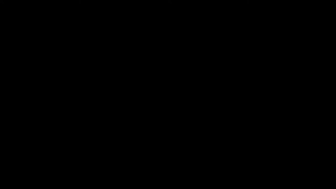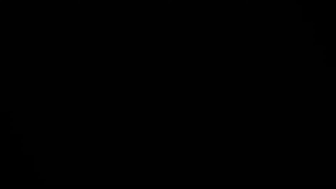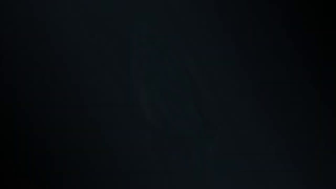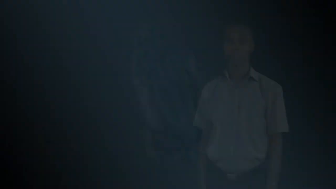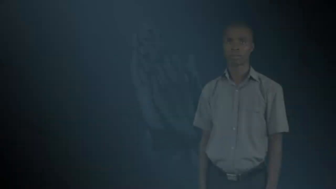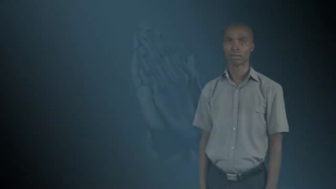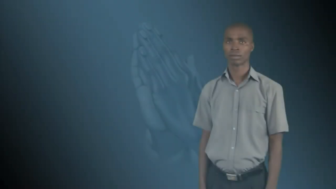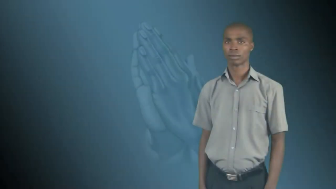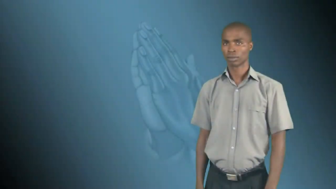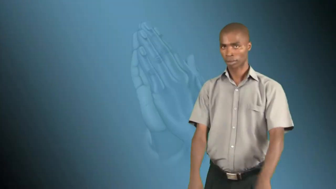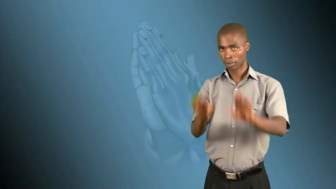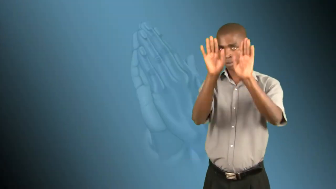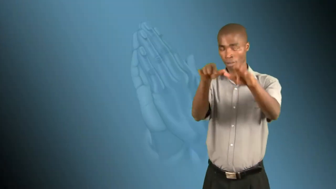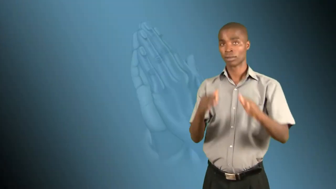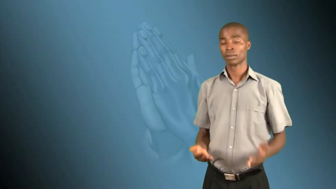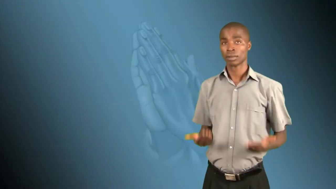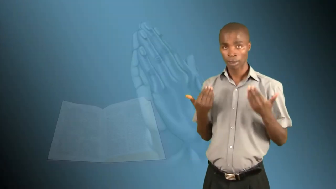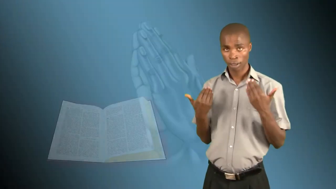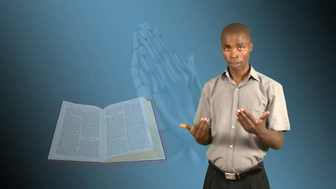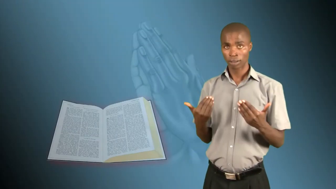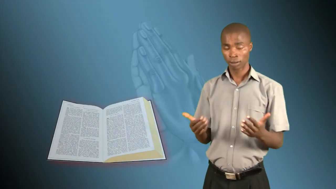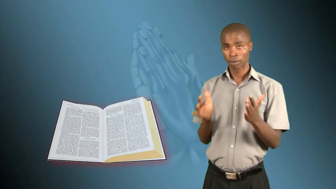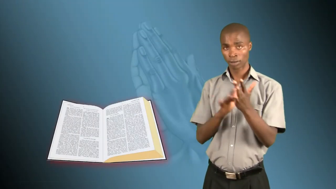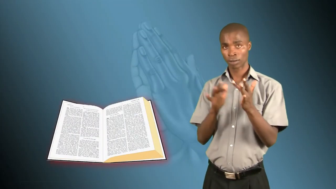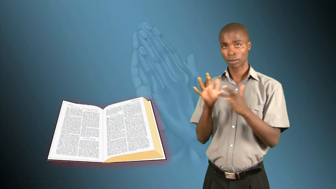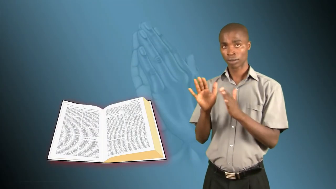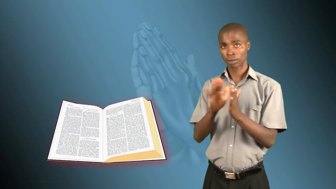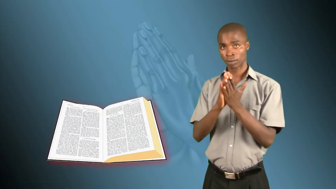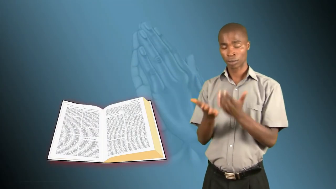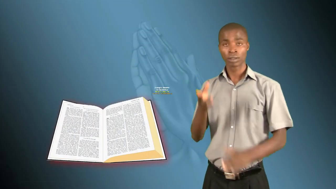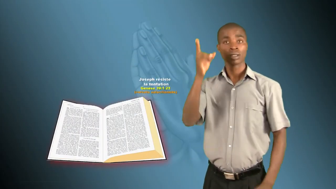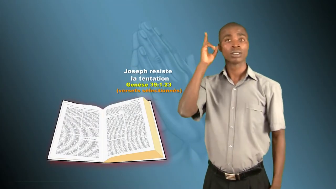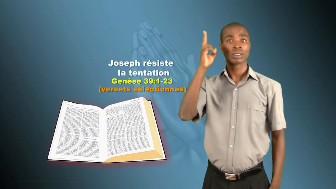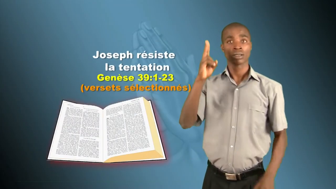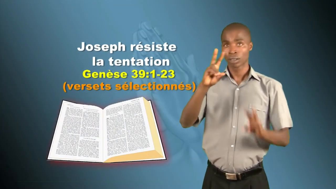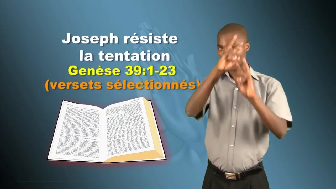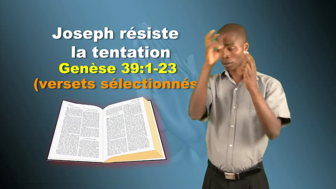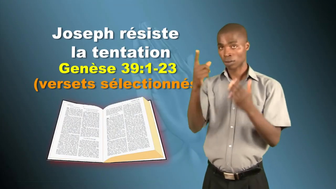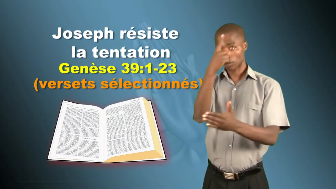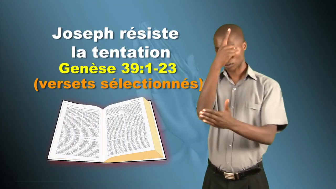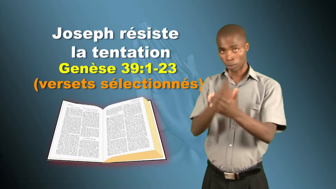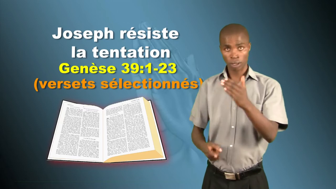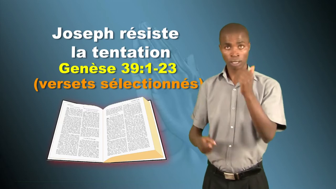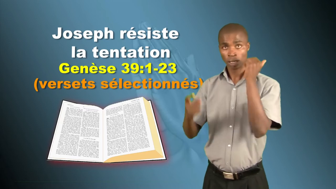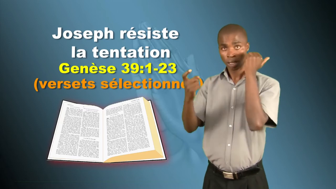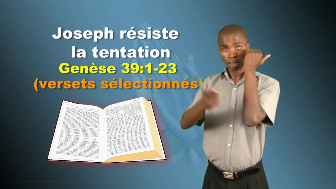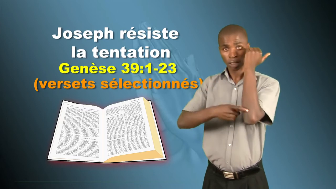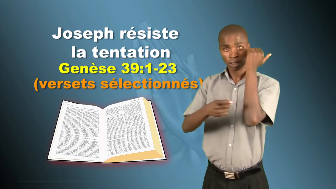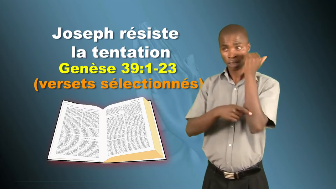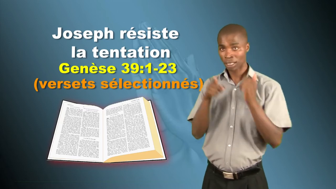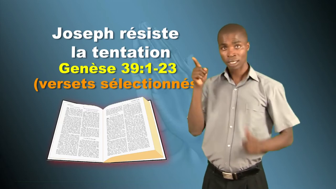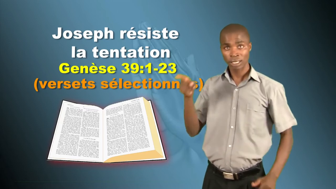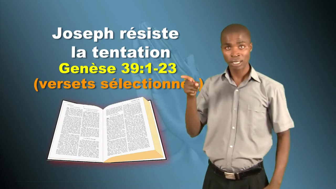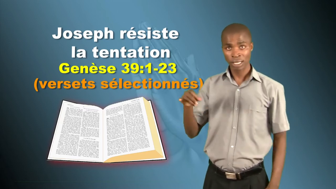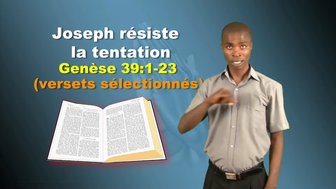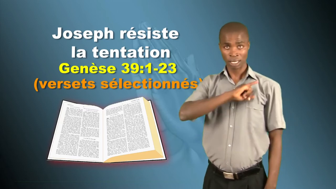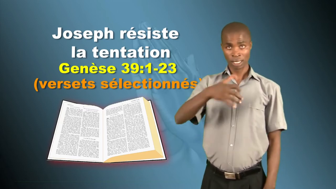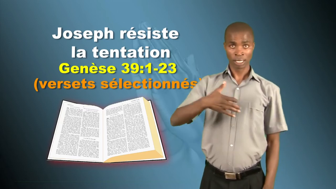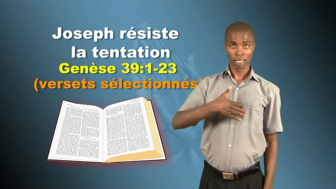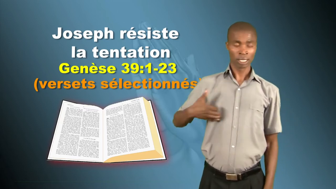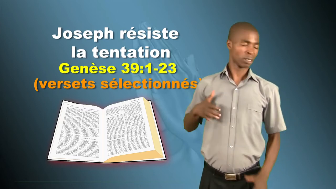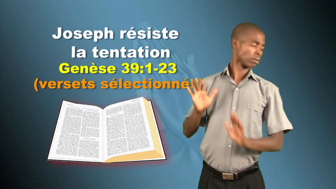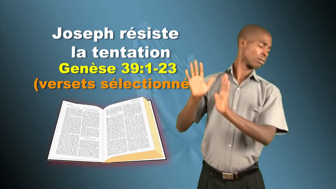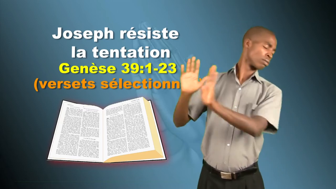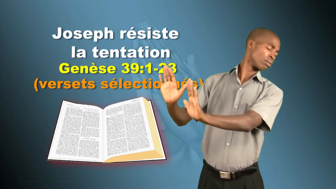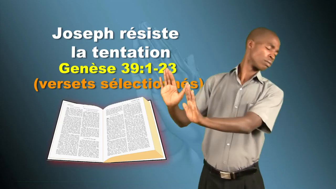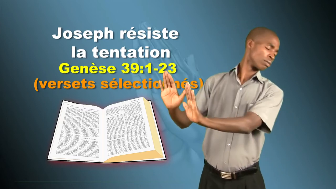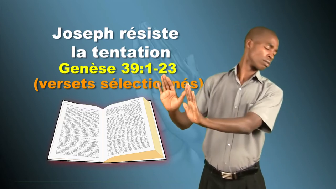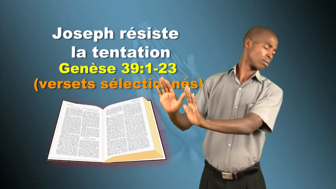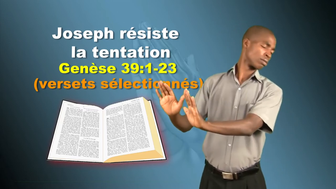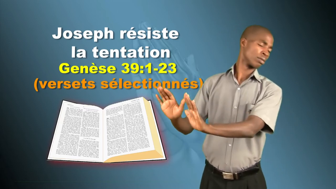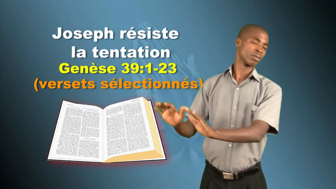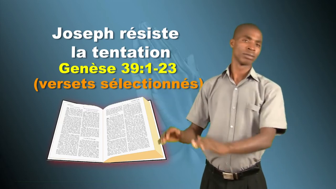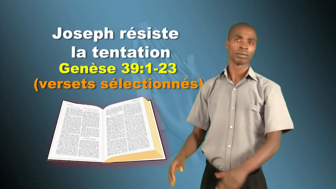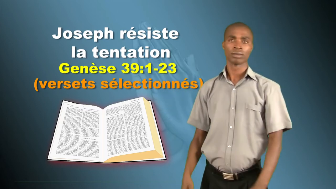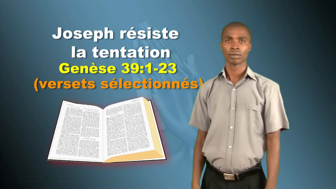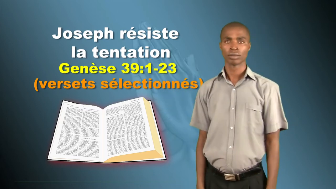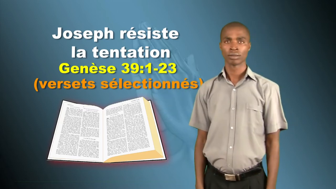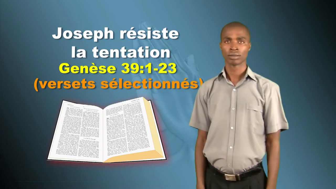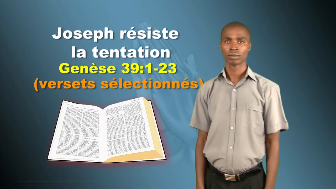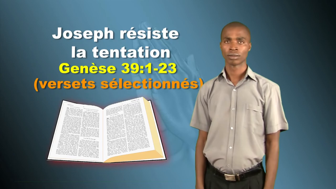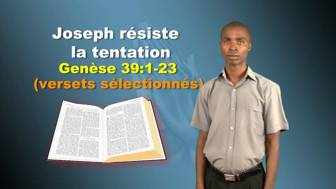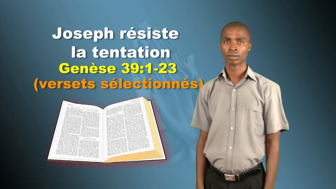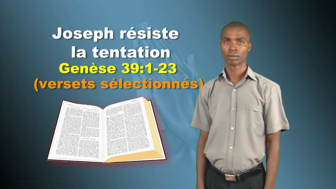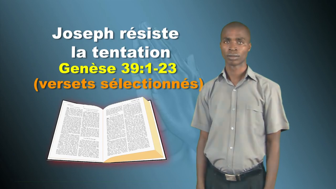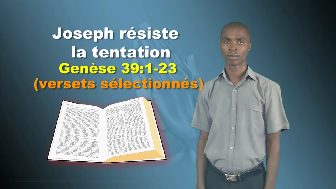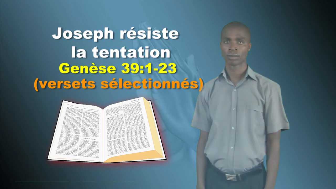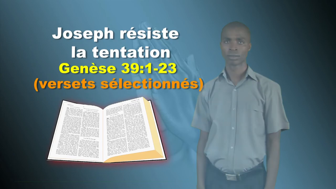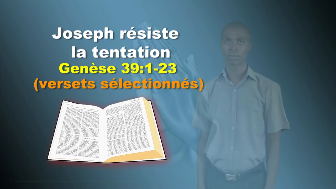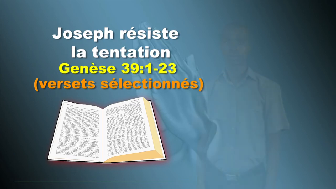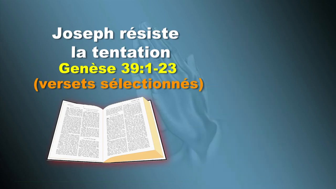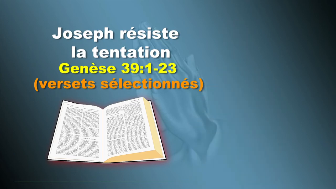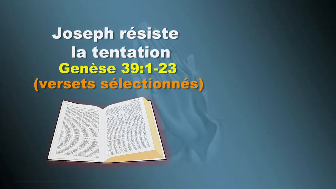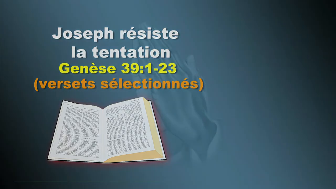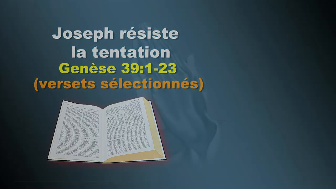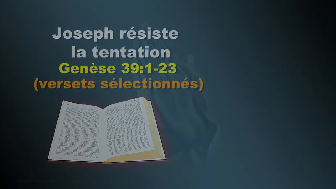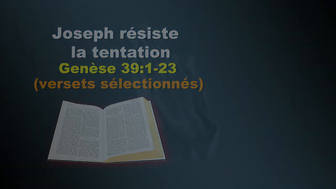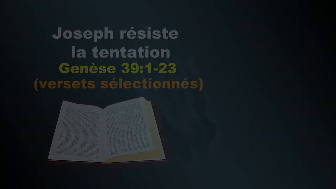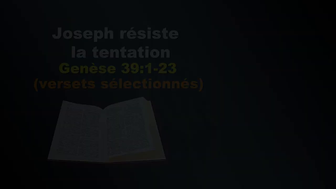Joseph résiste la tentation